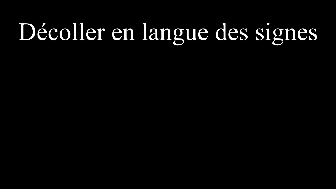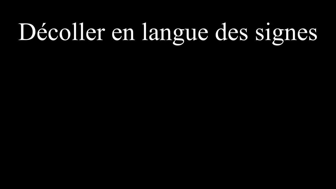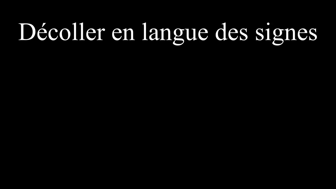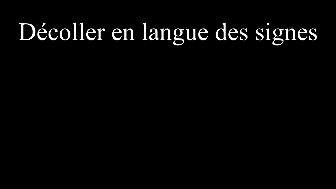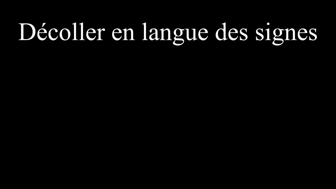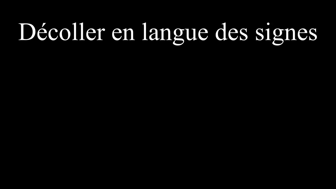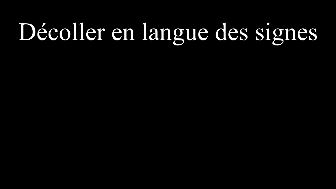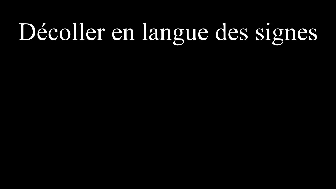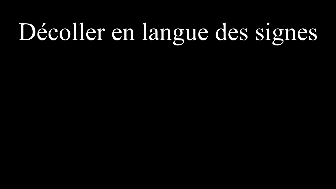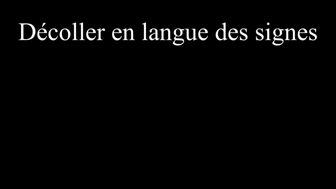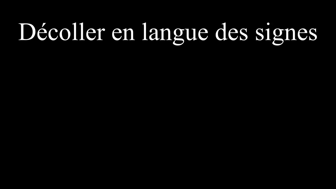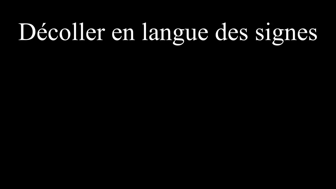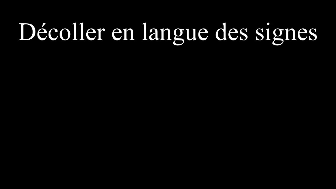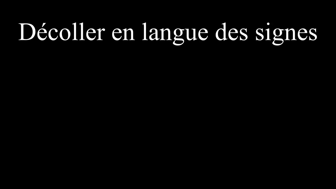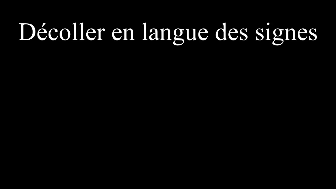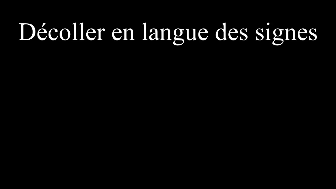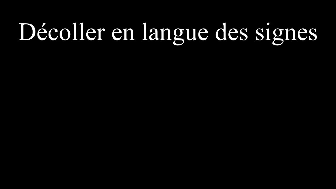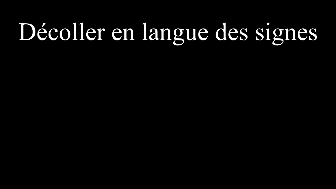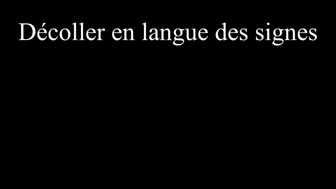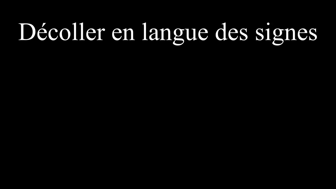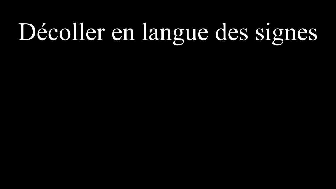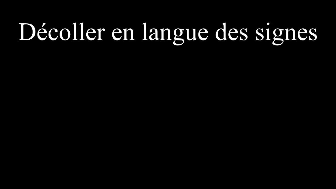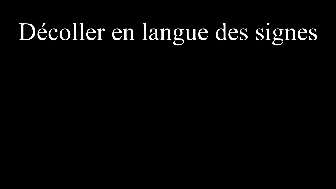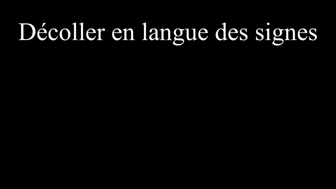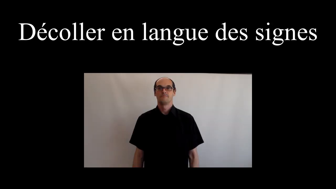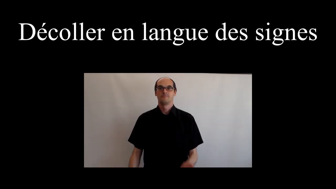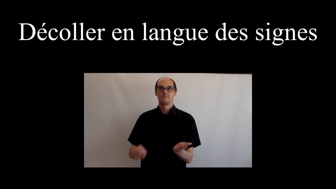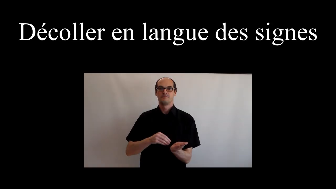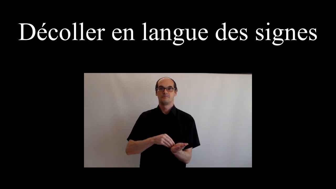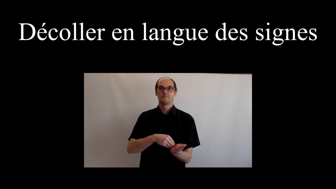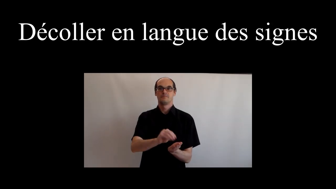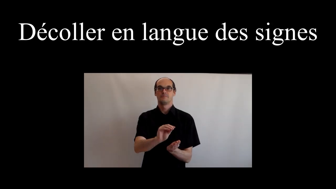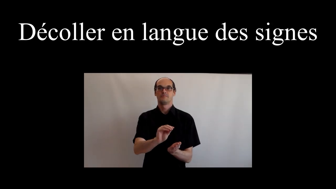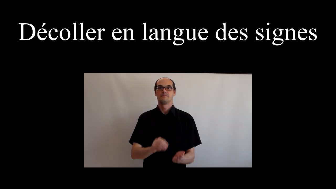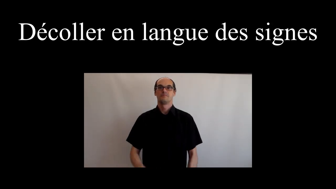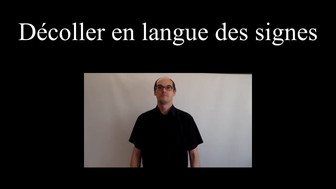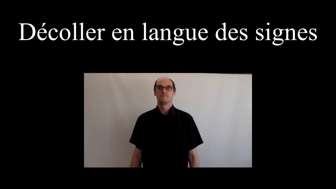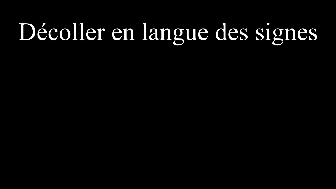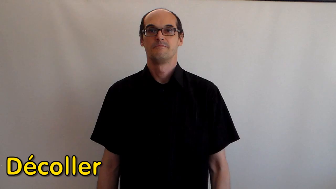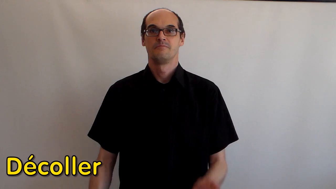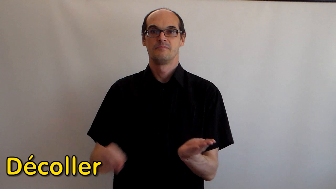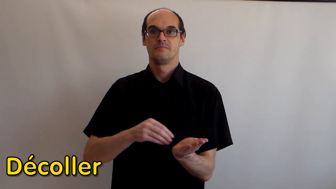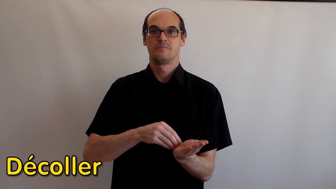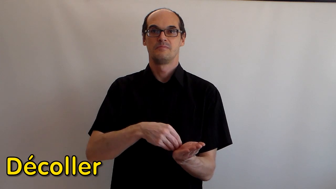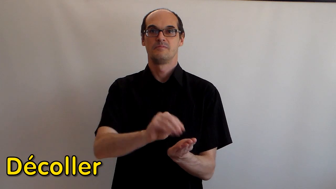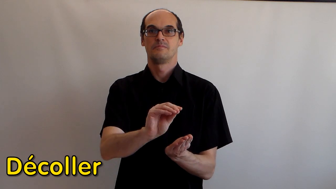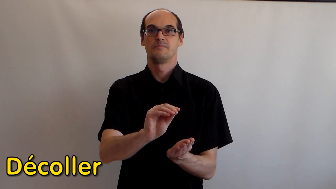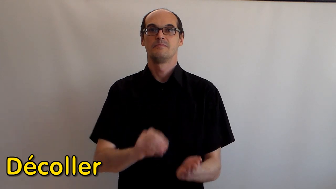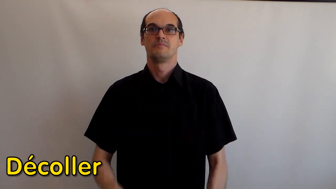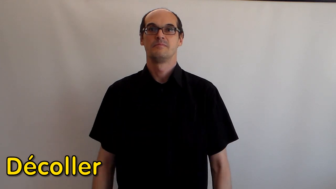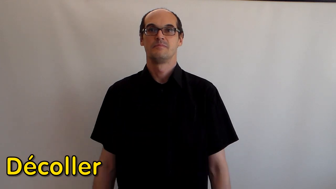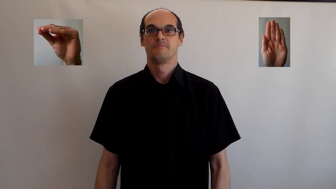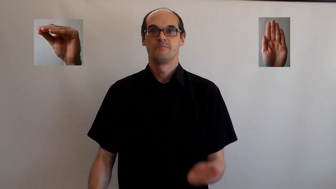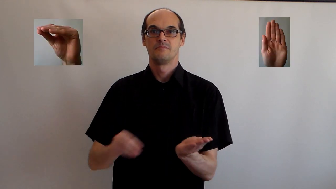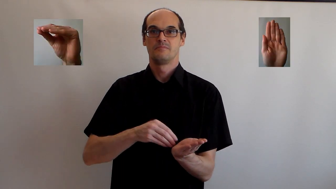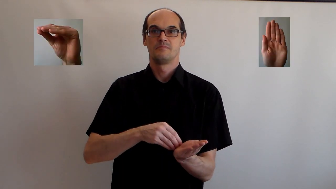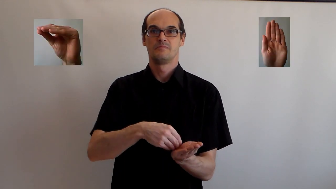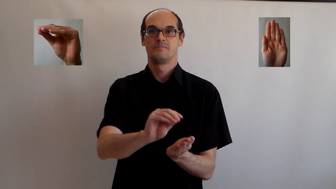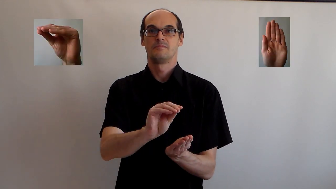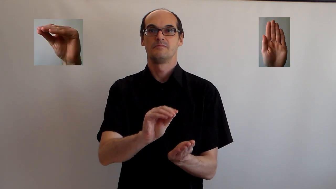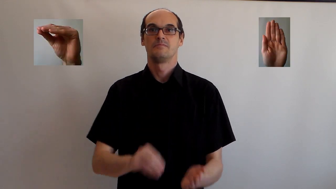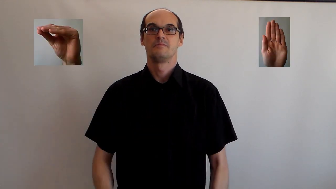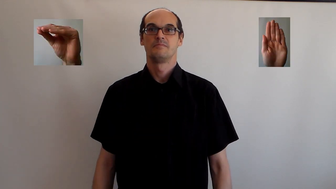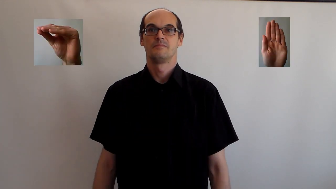Décoller